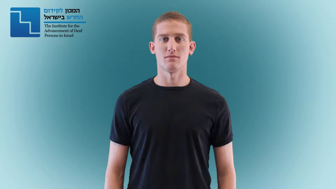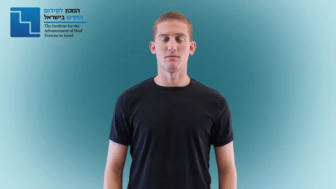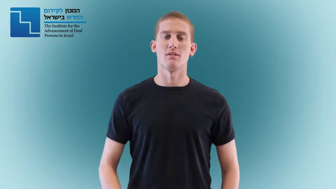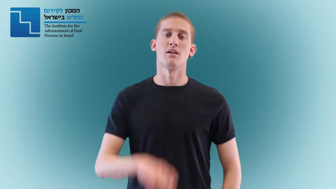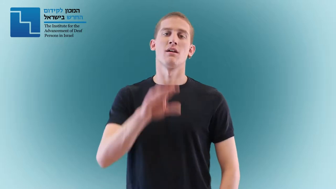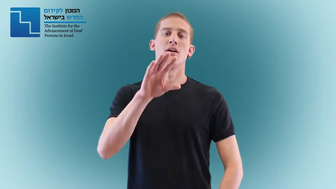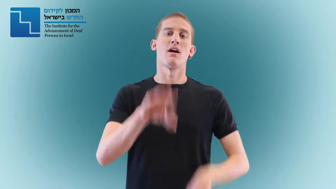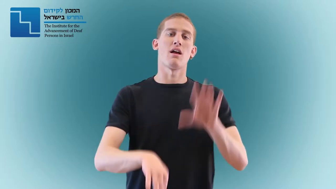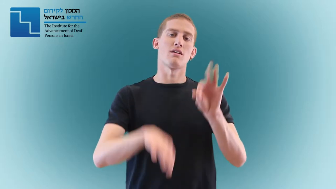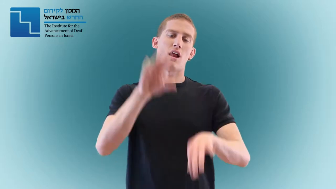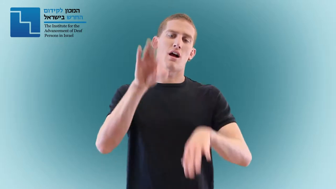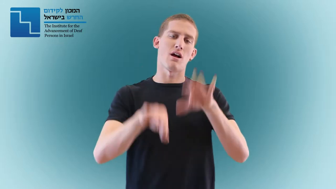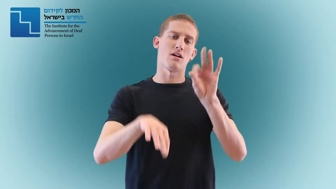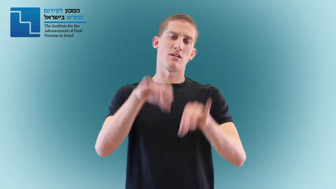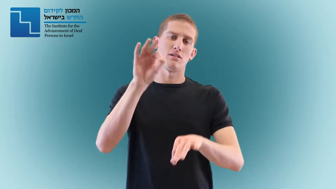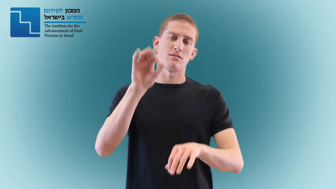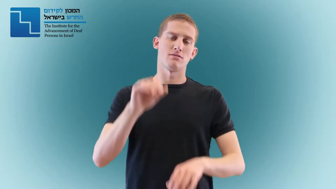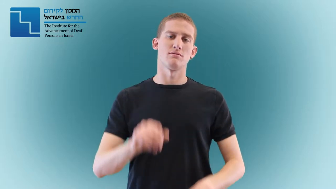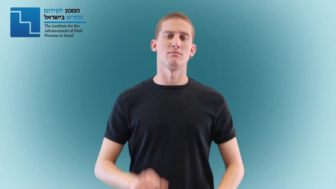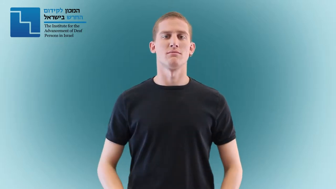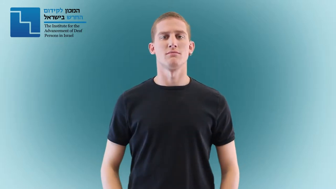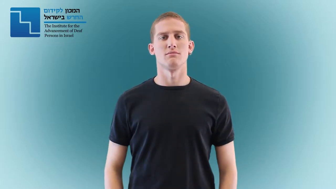הגרלה